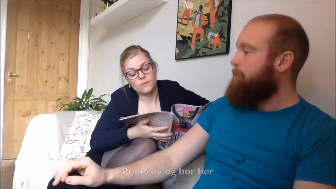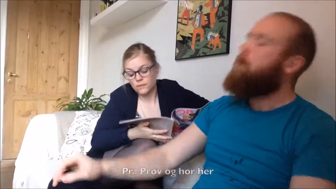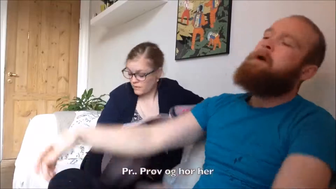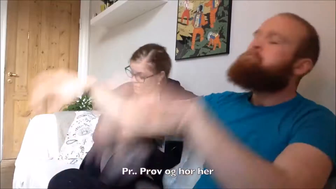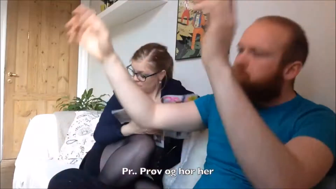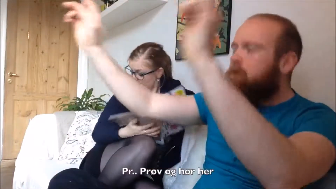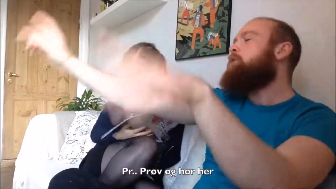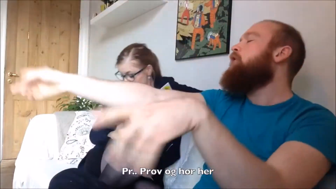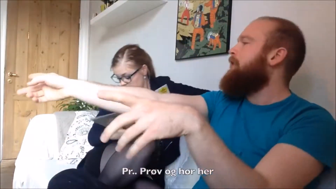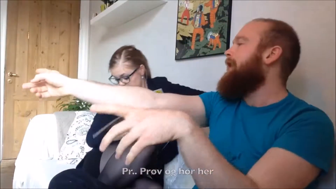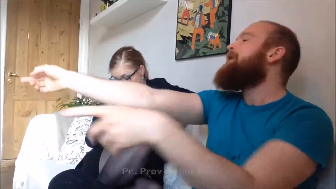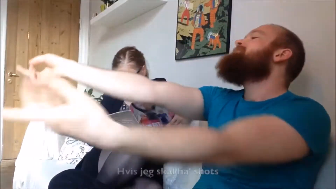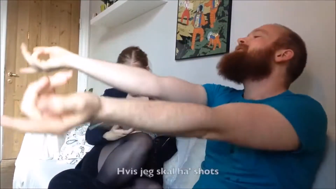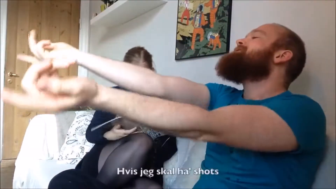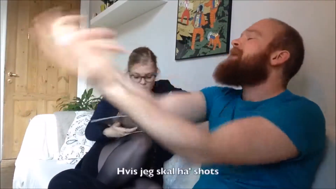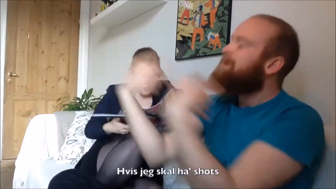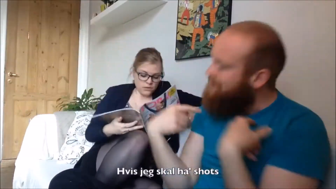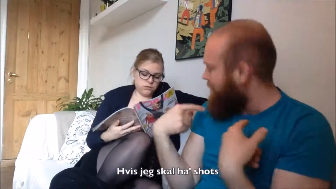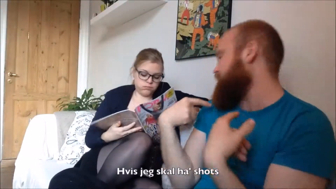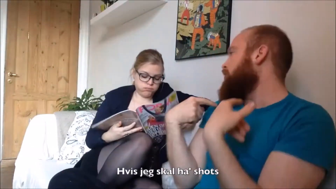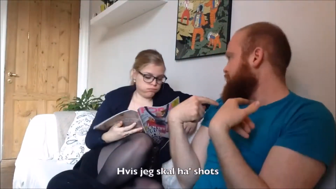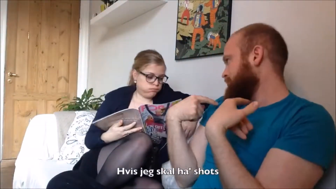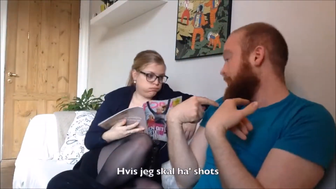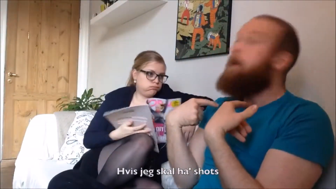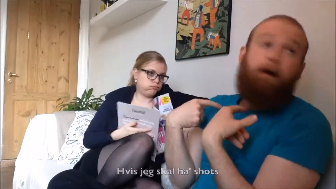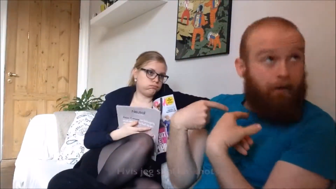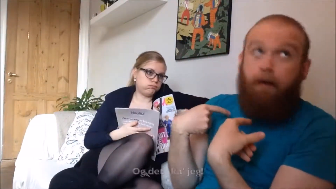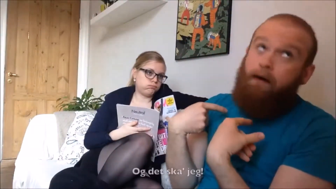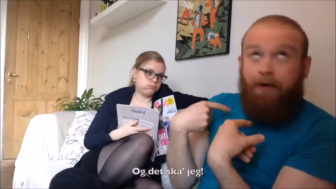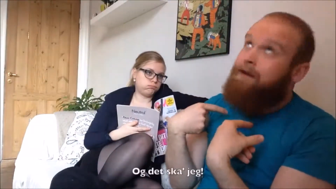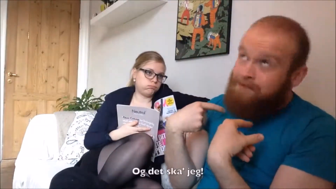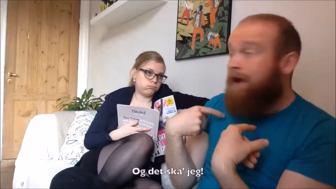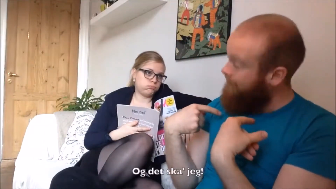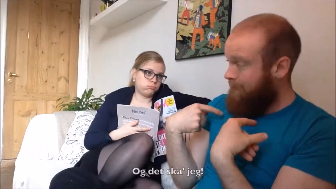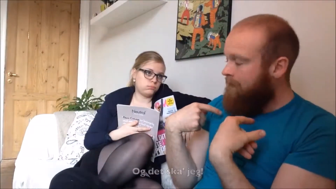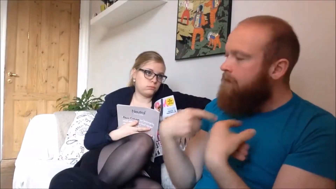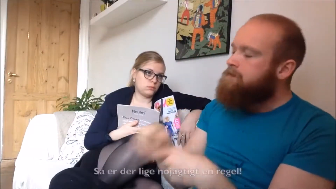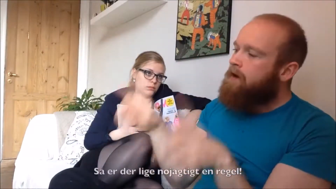Hvis jeg ska ha shots